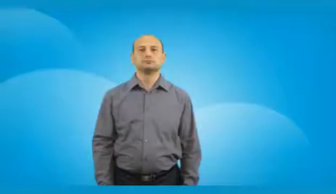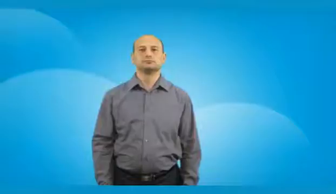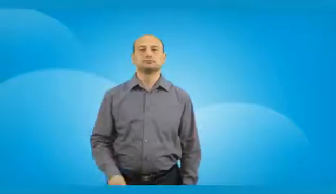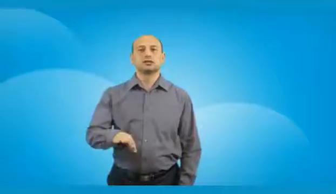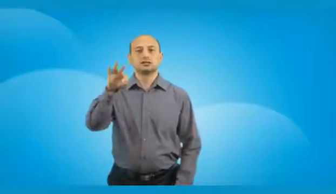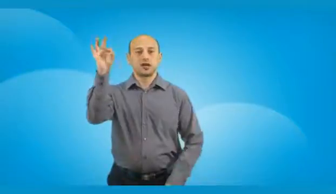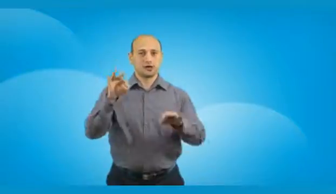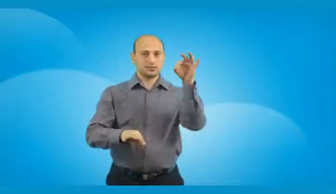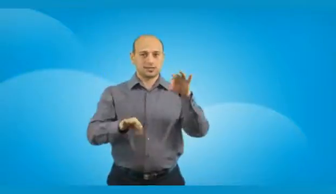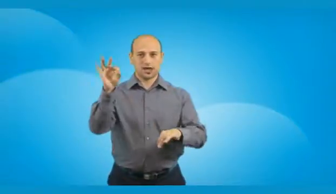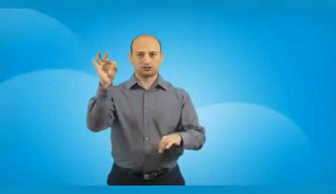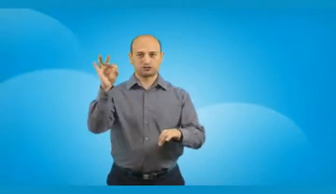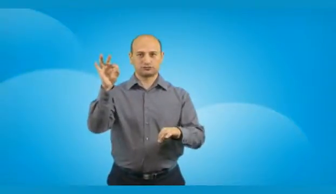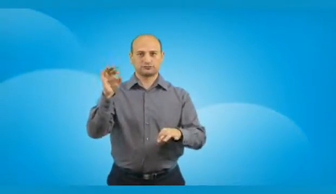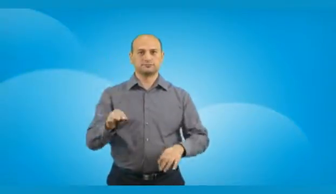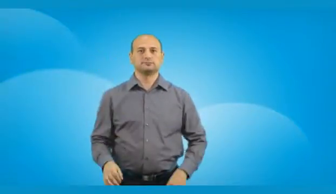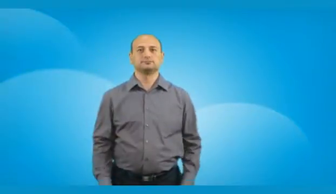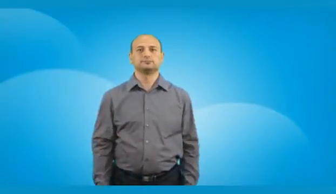Szavazás